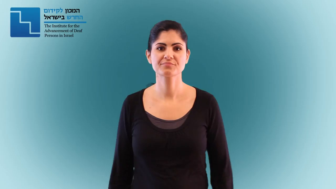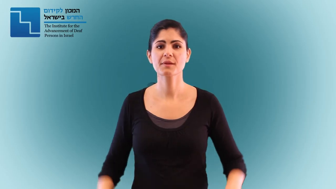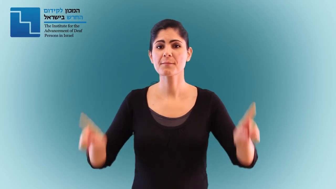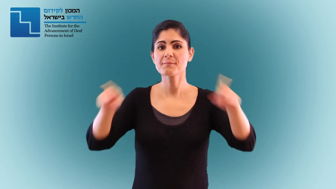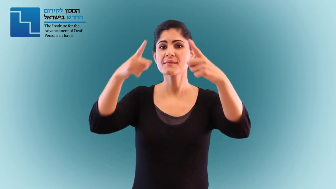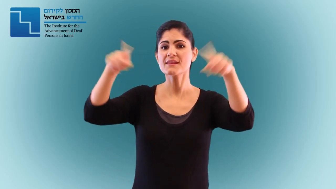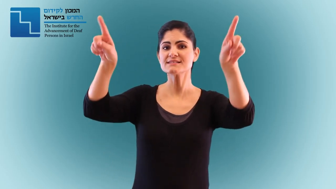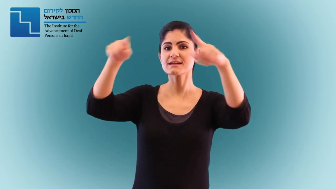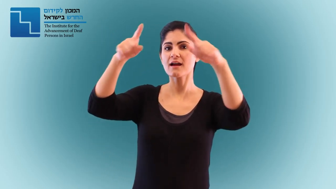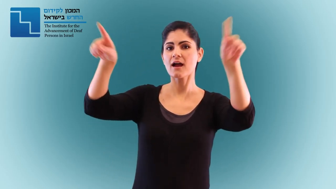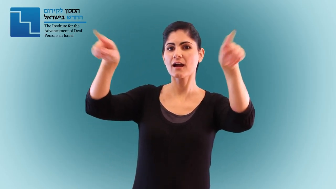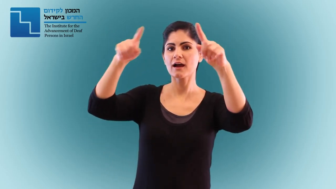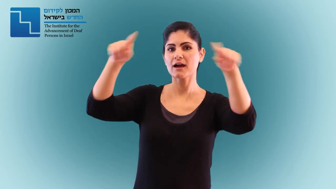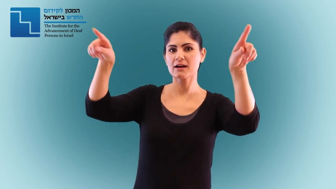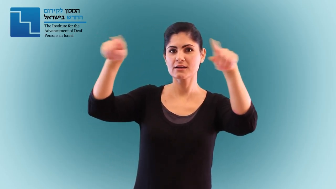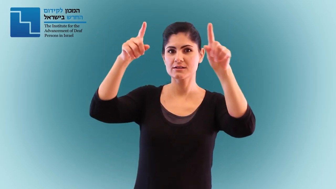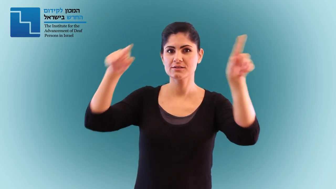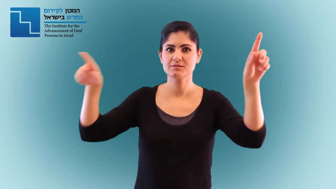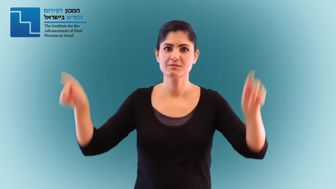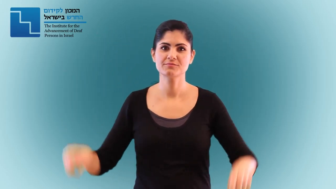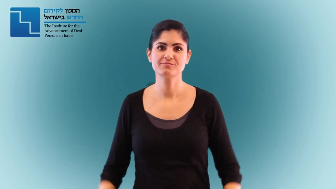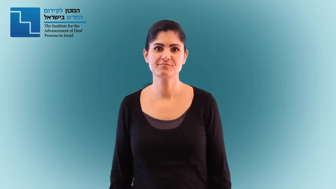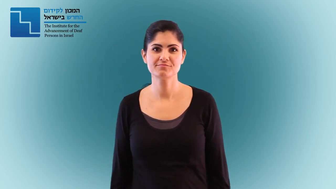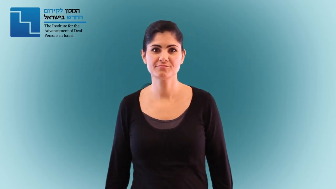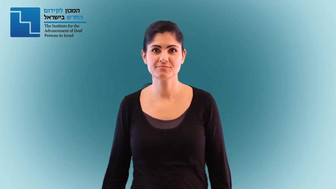מנצח